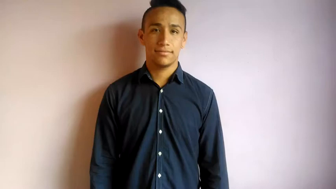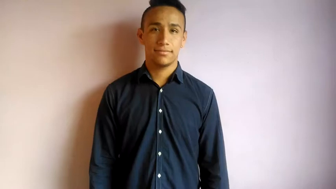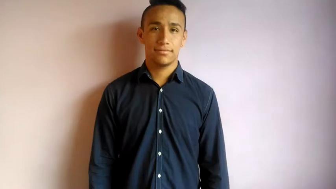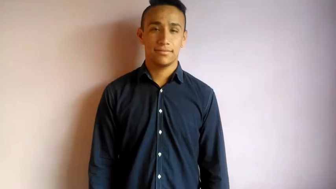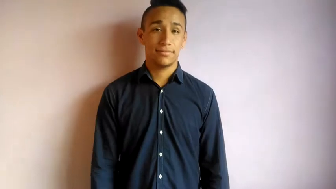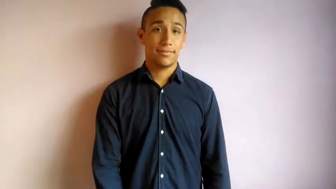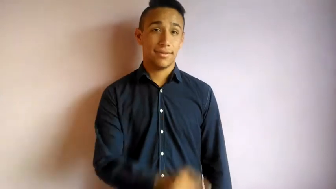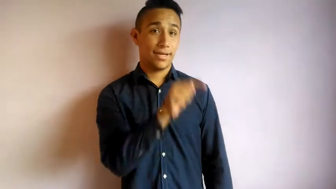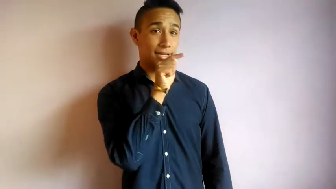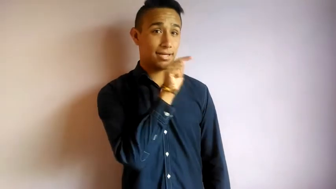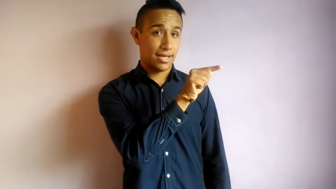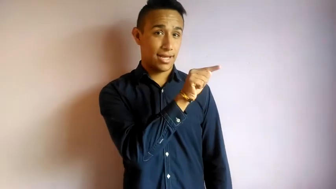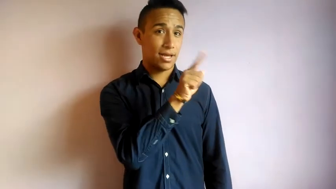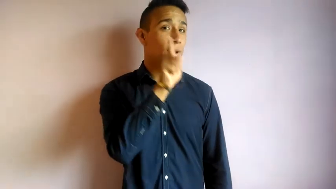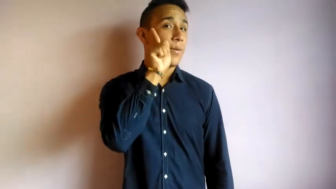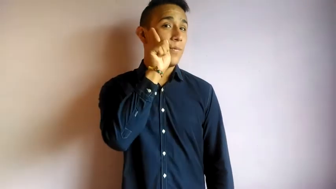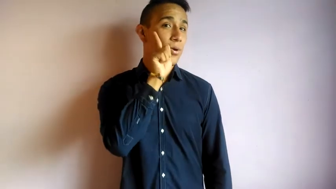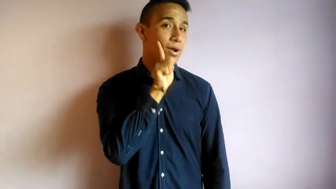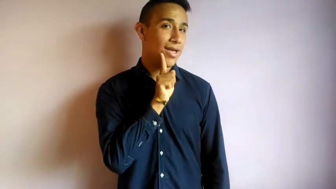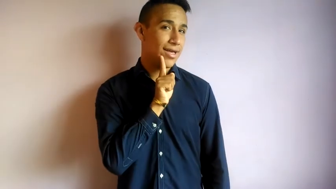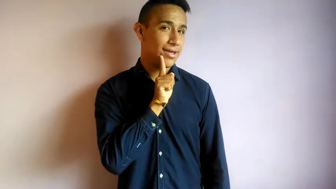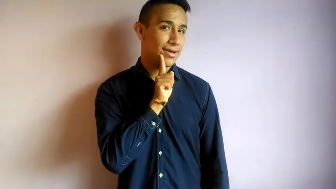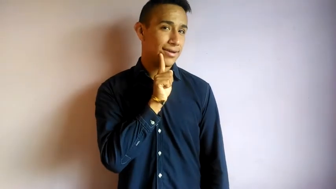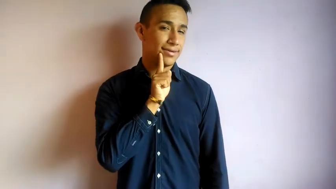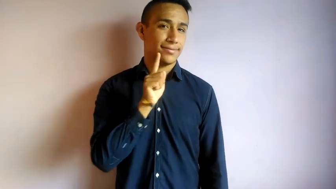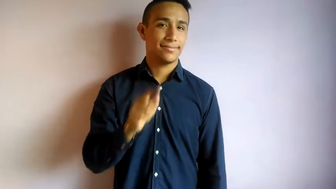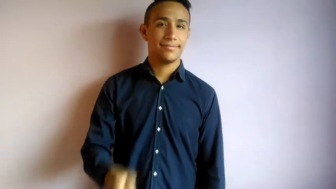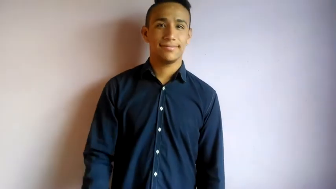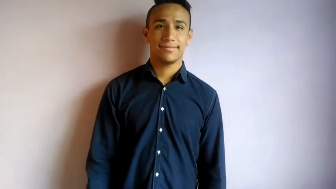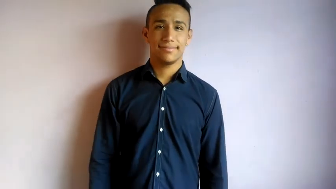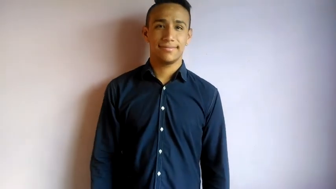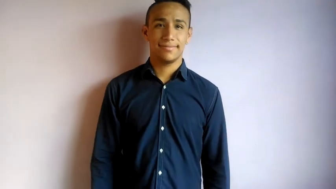ella